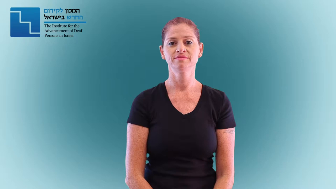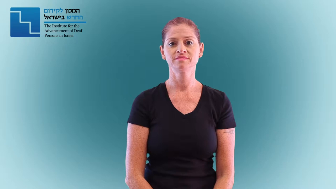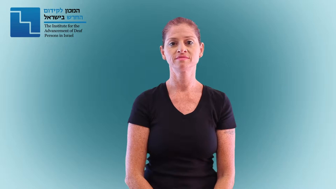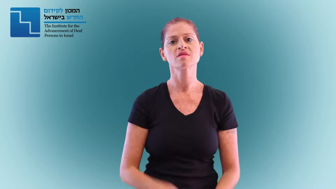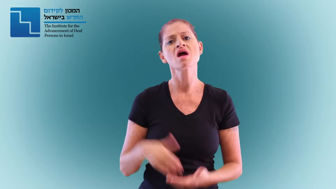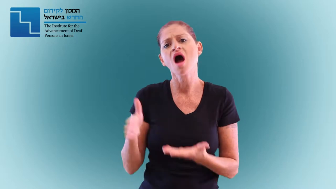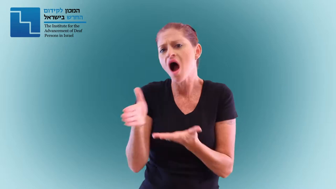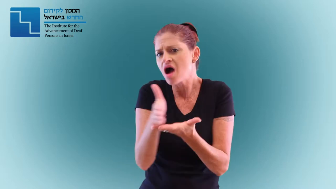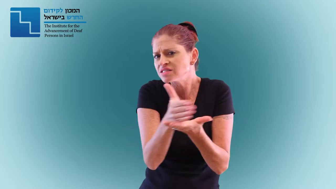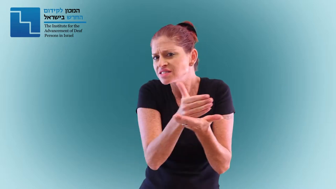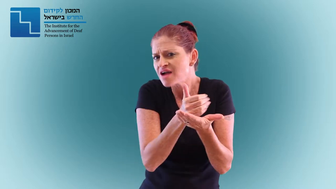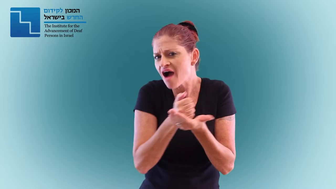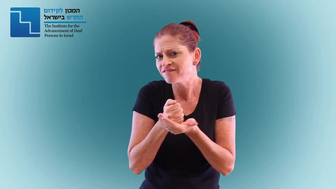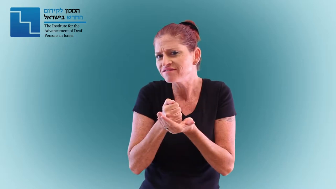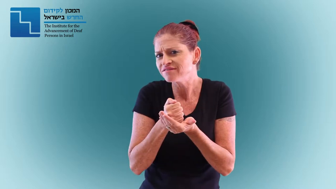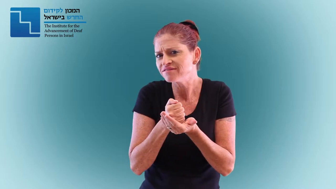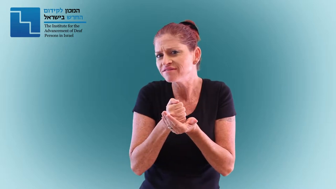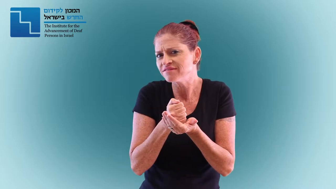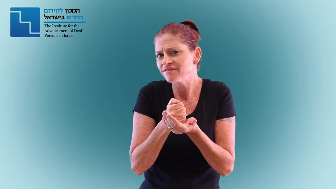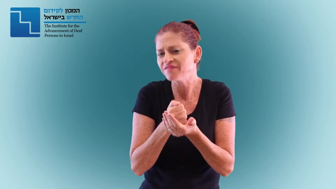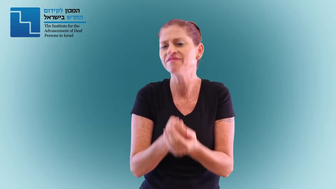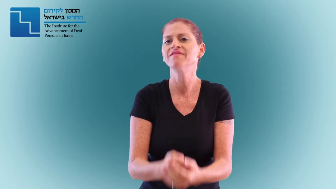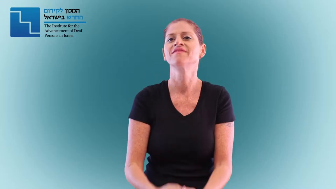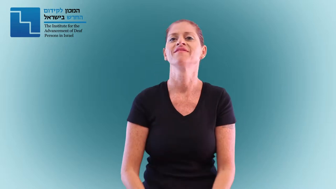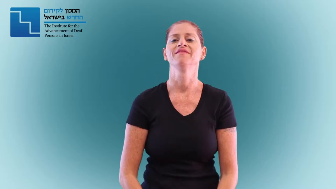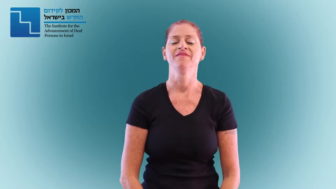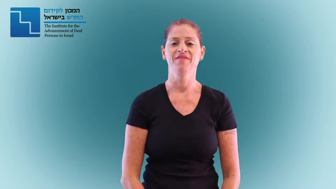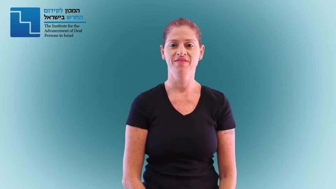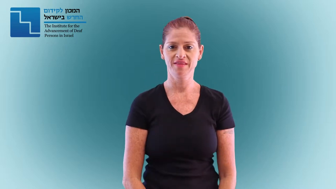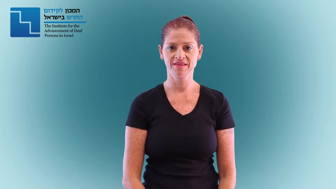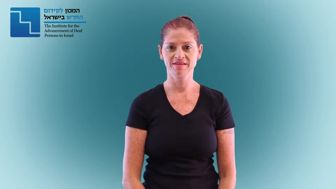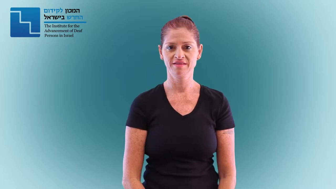לאסוף